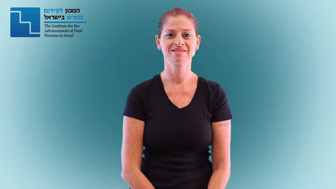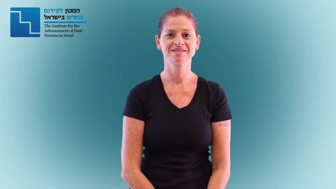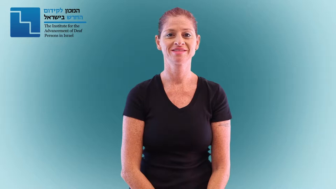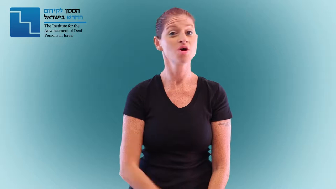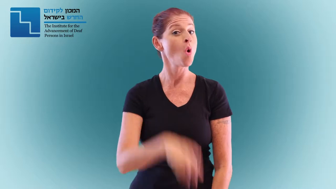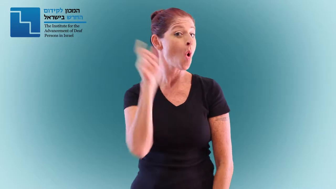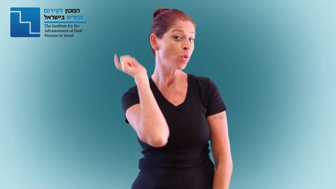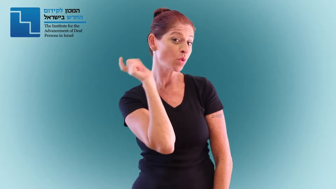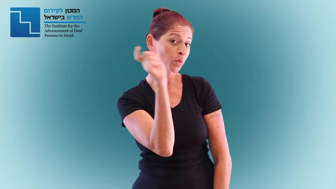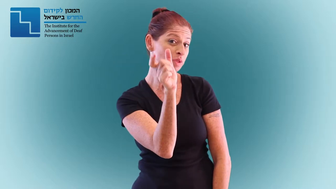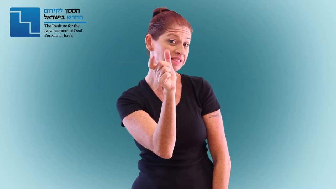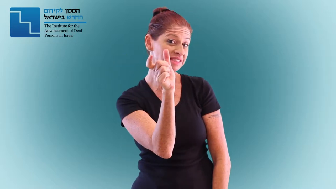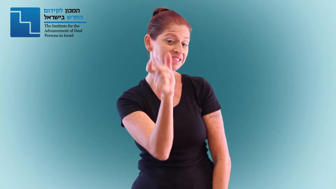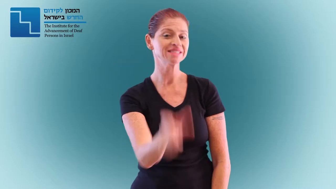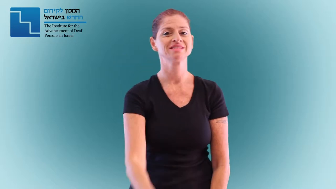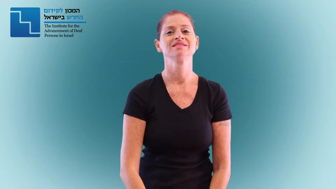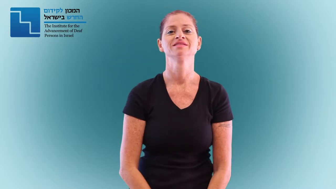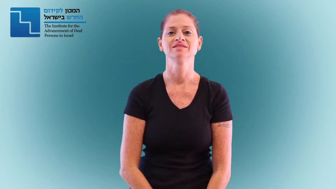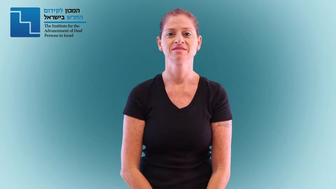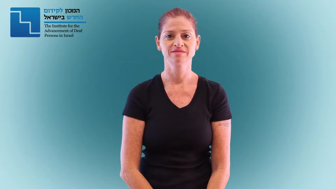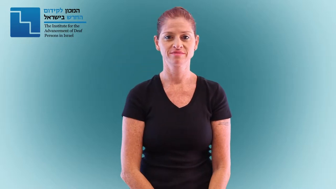אוטובוס